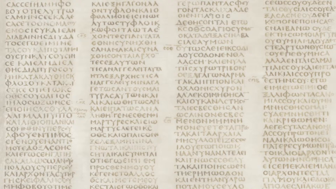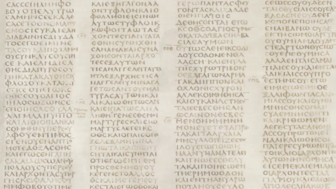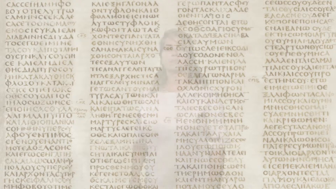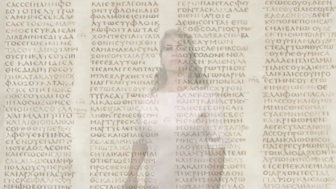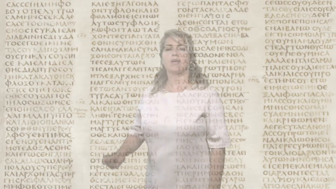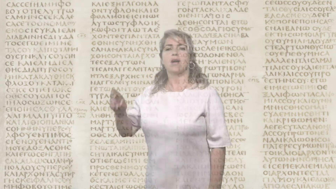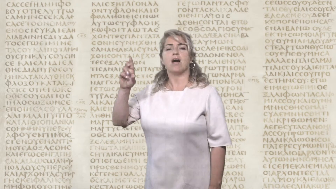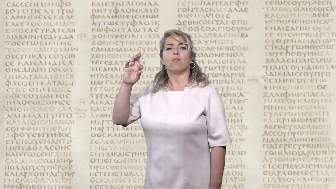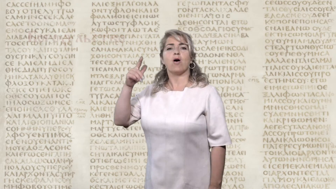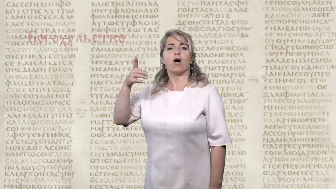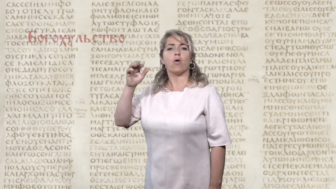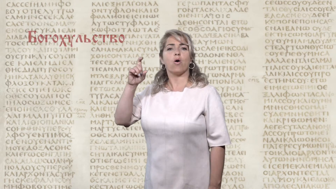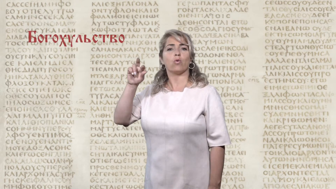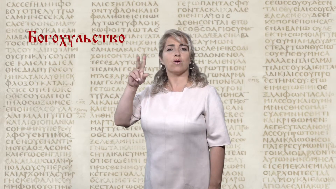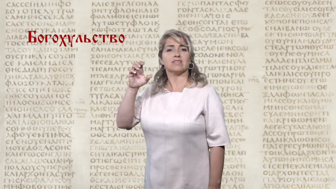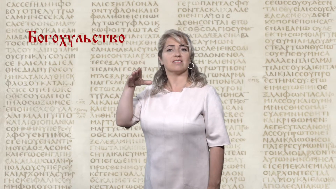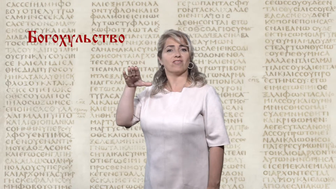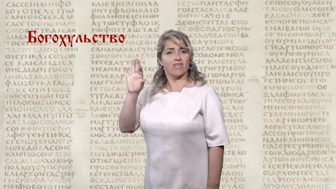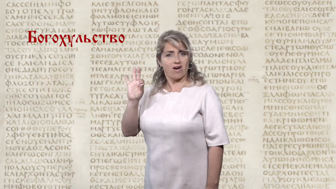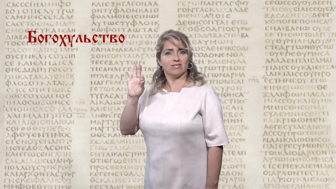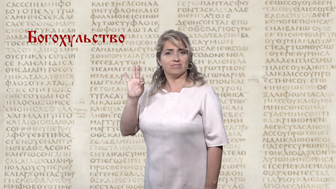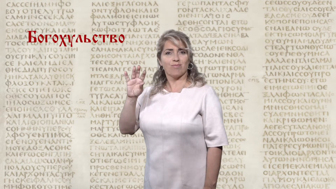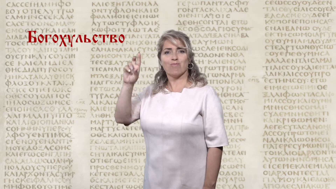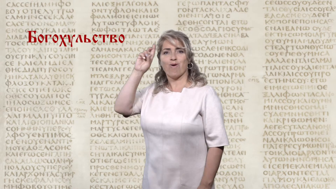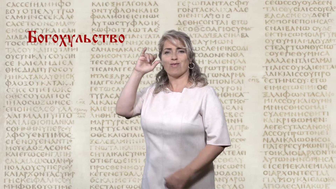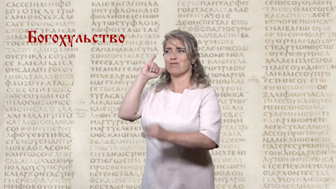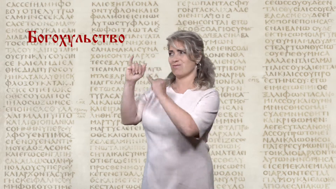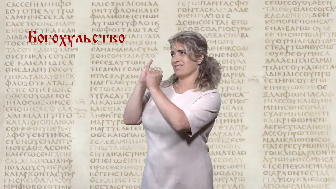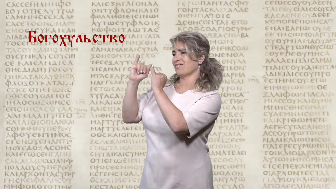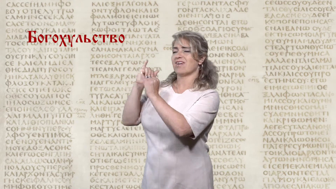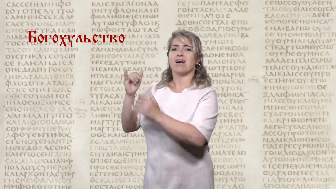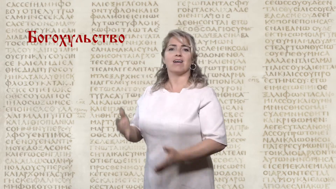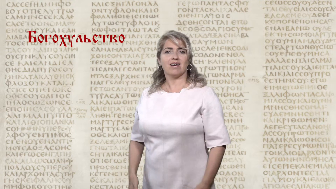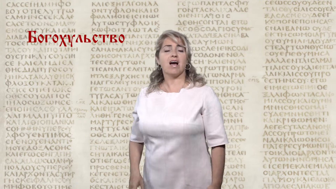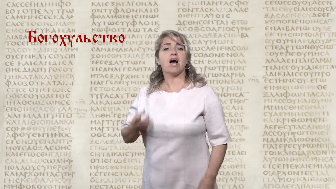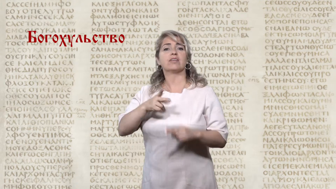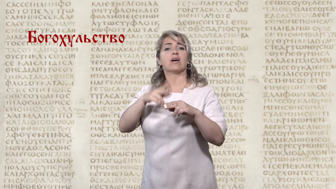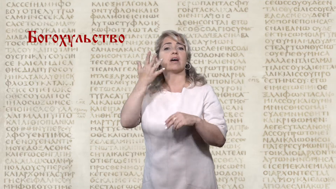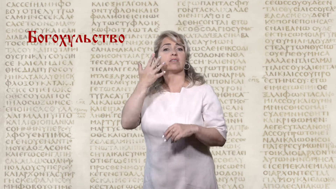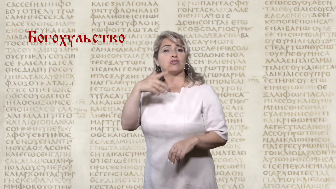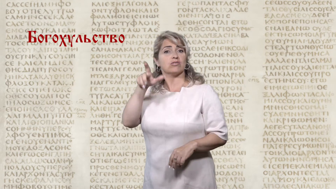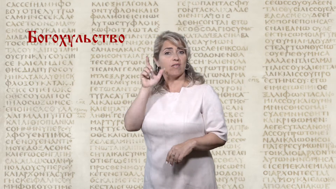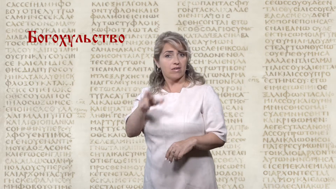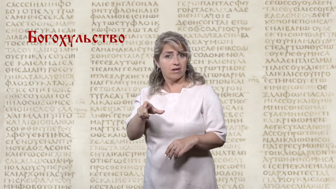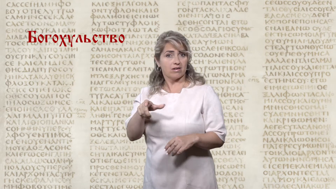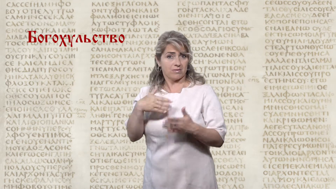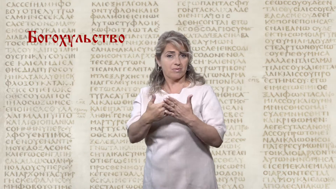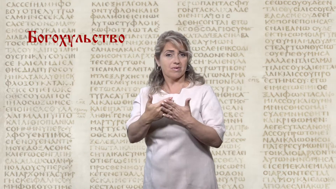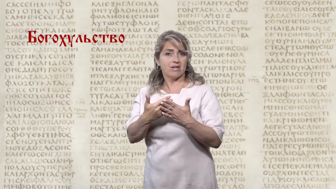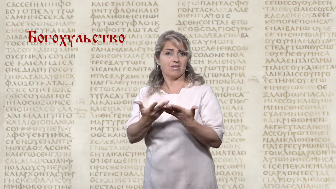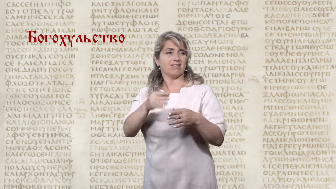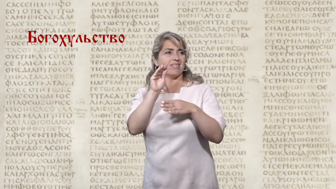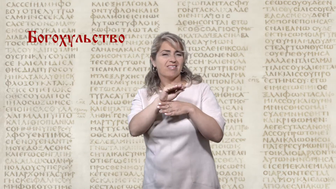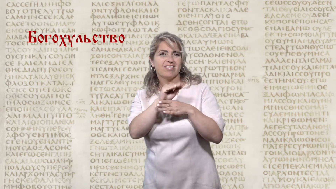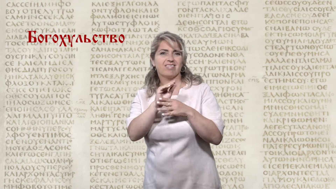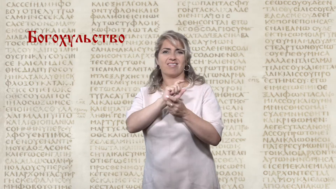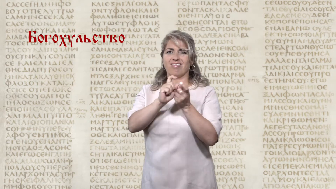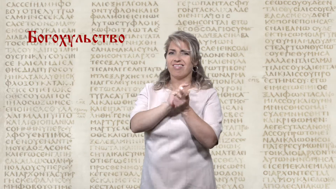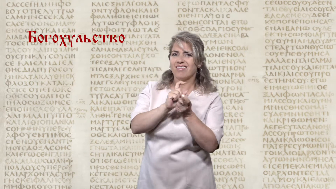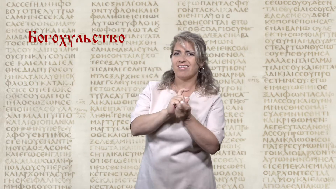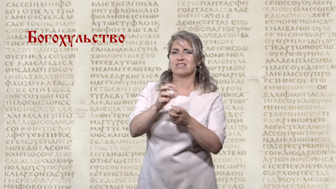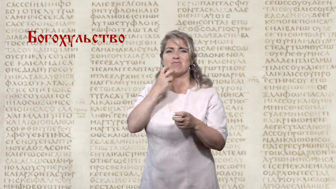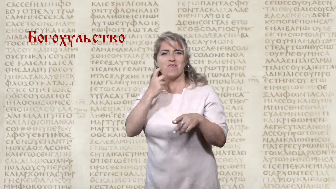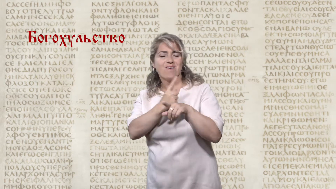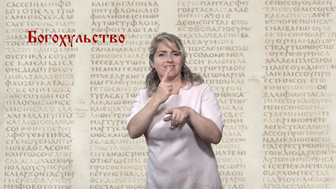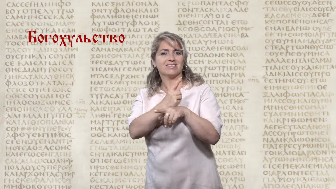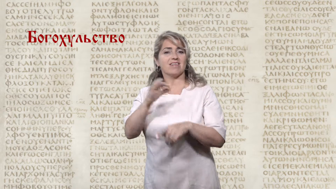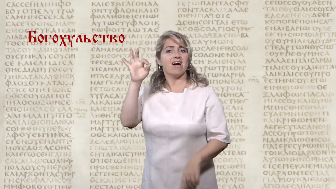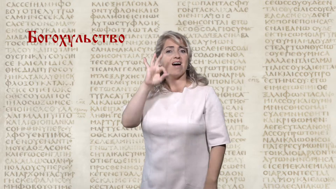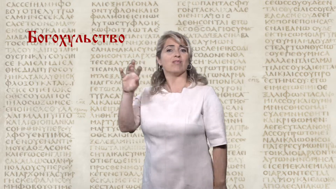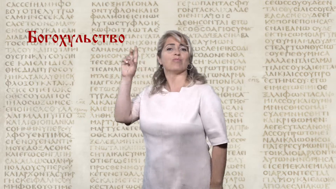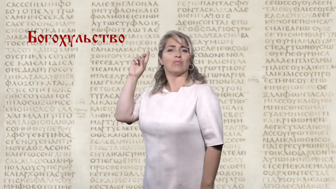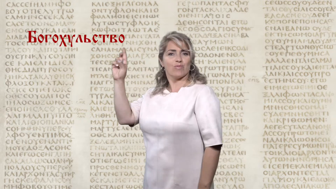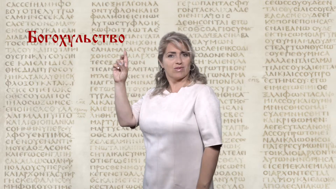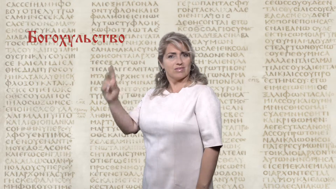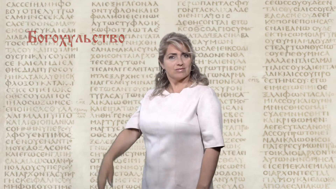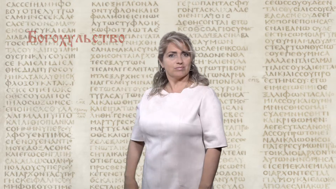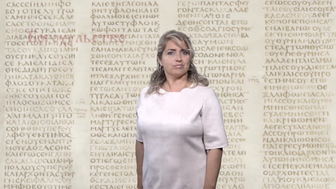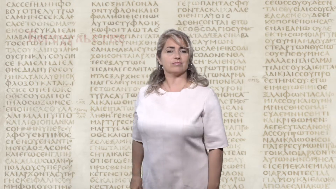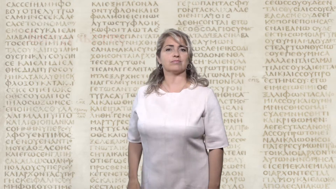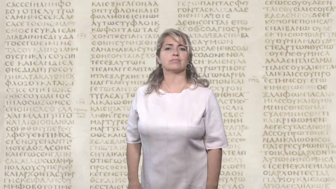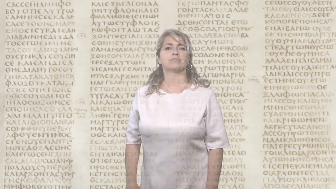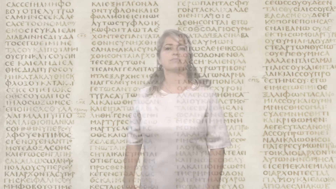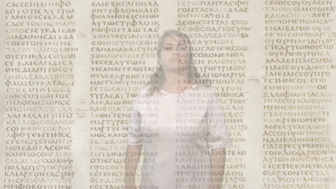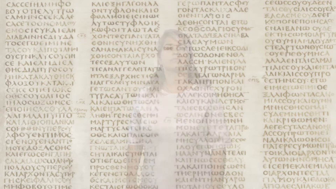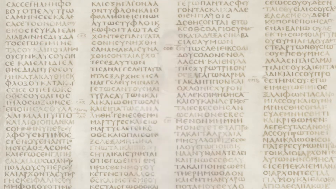Богохульство